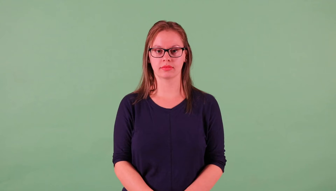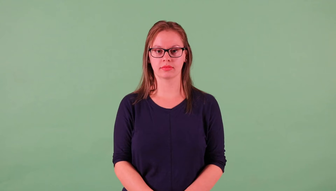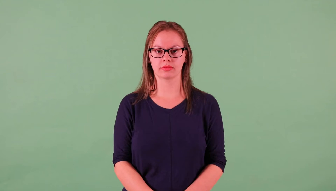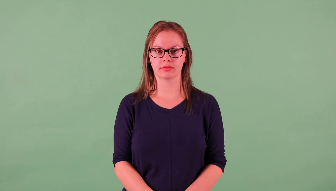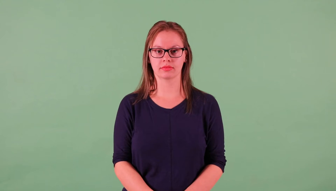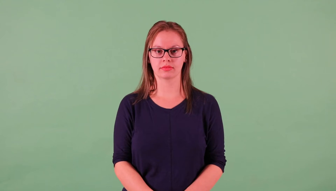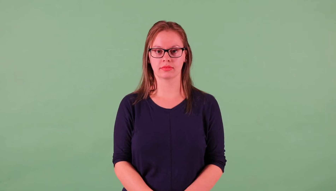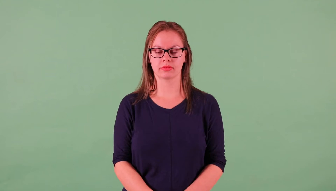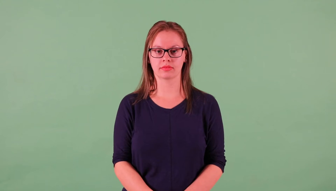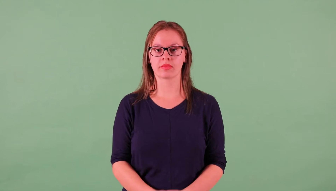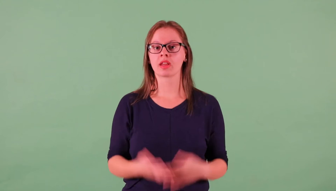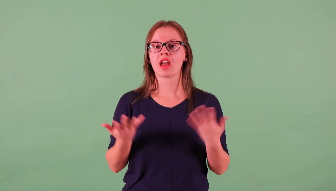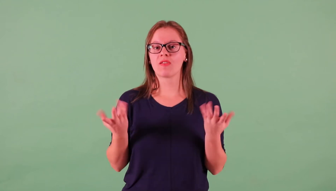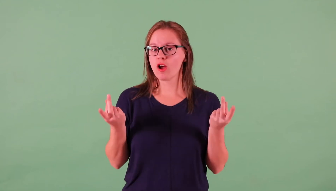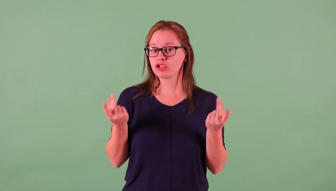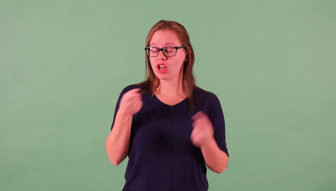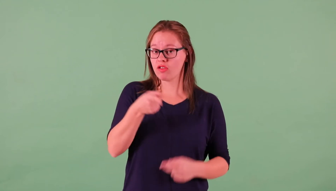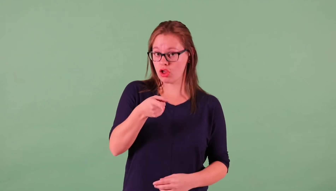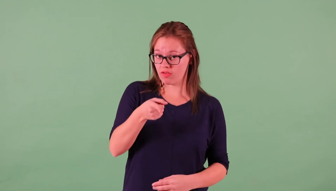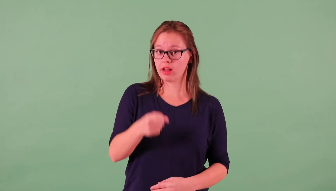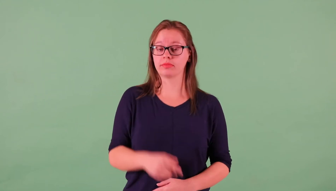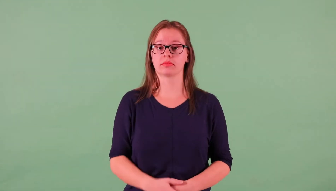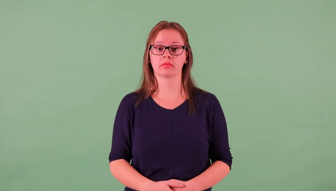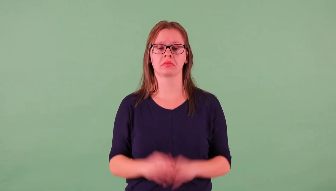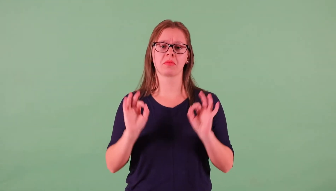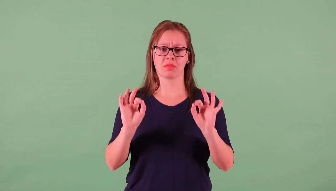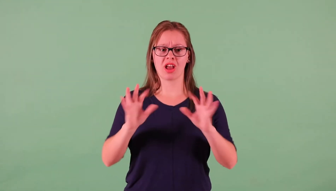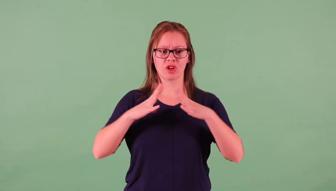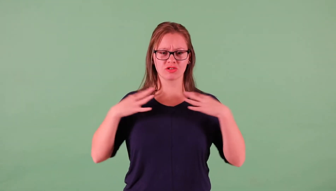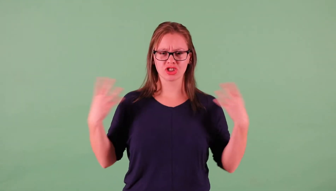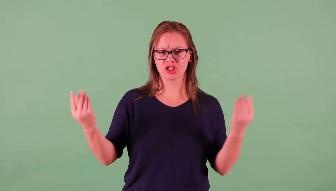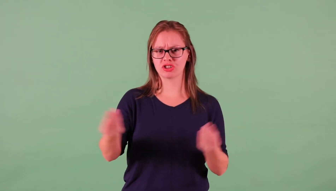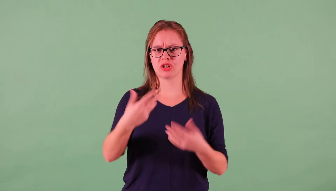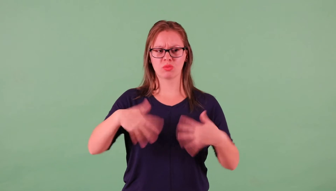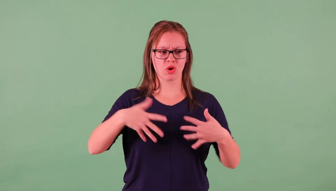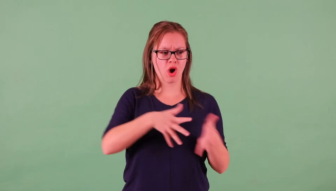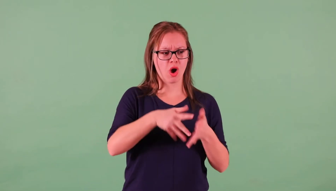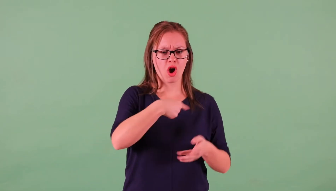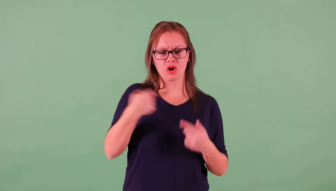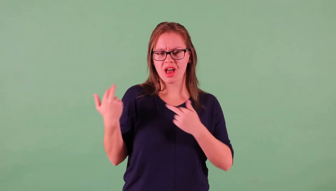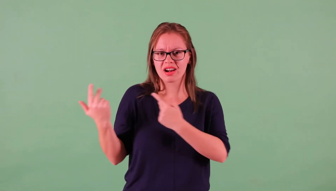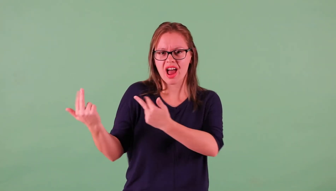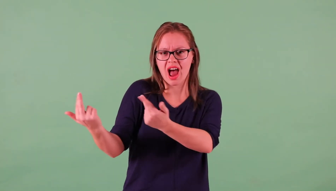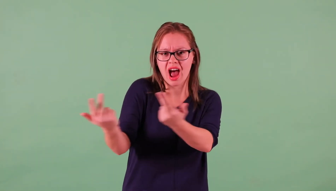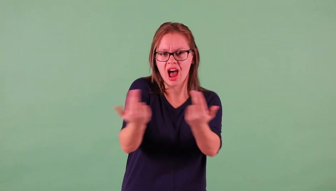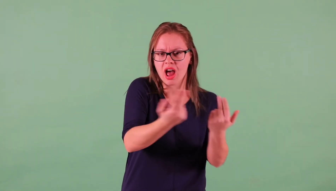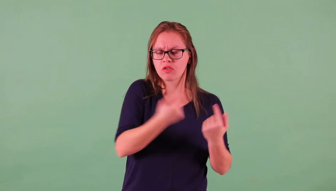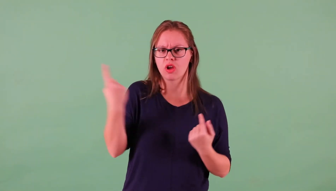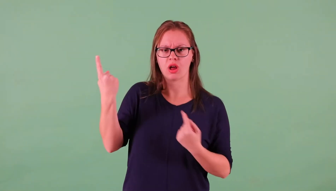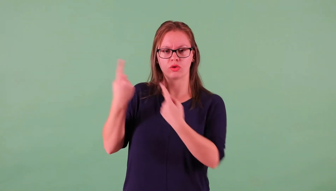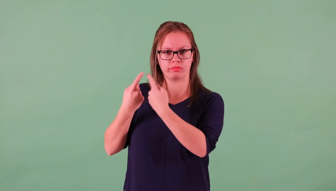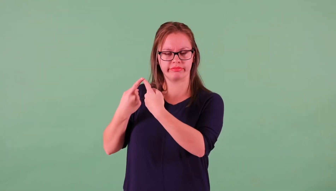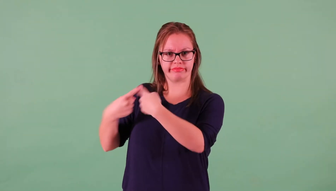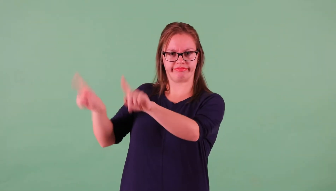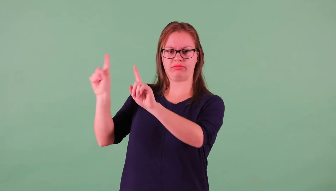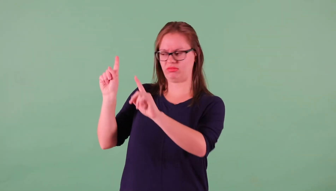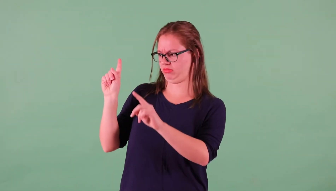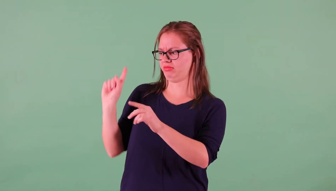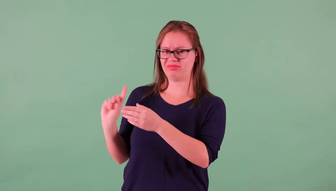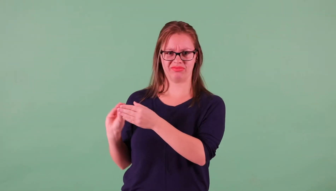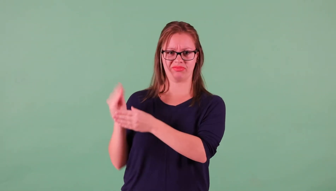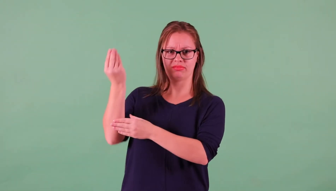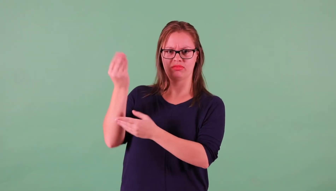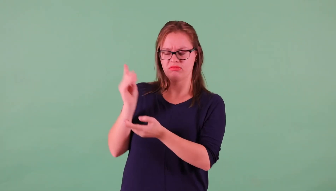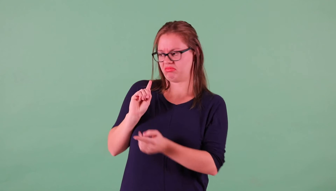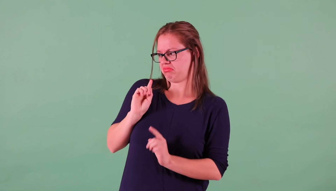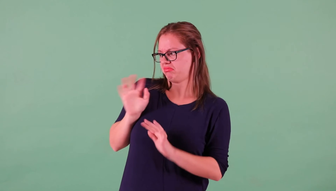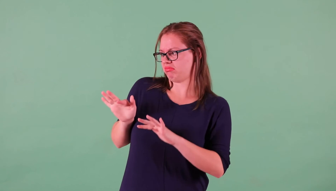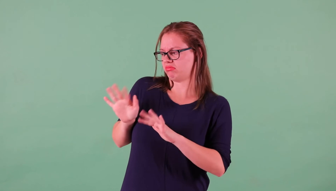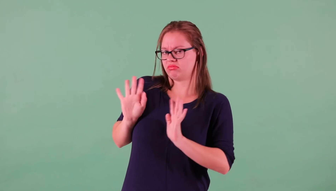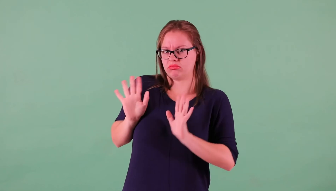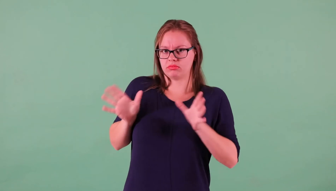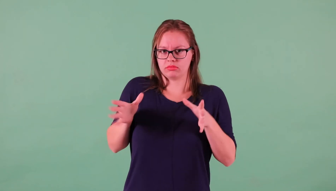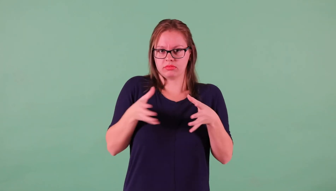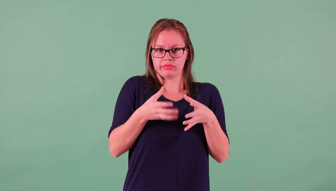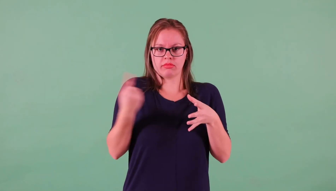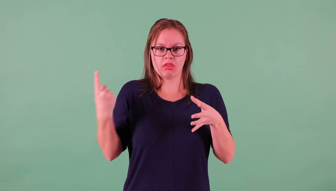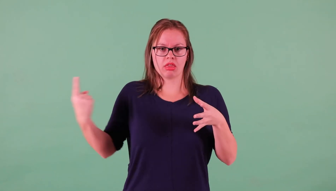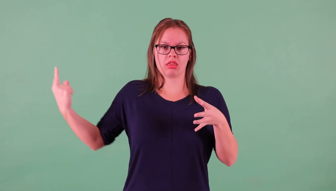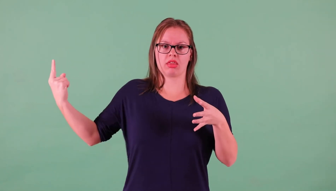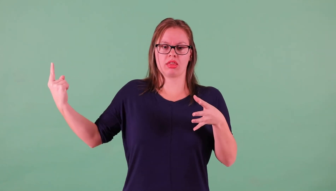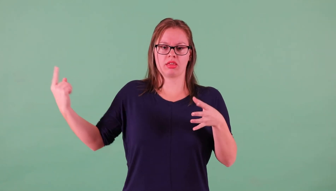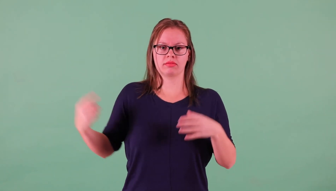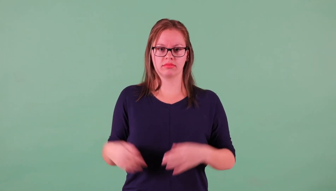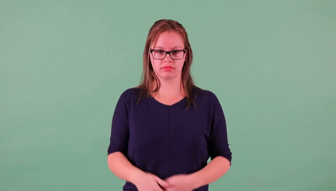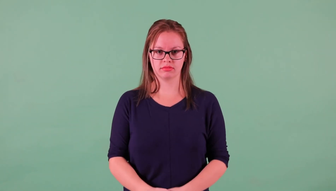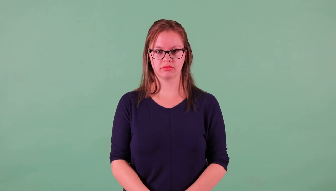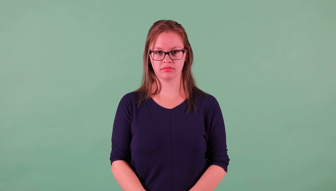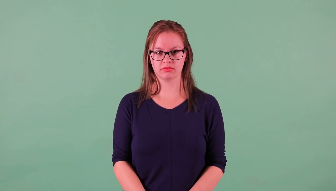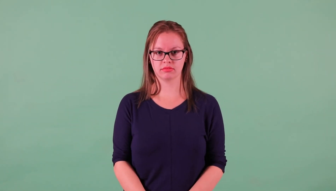Черна овца